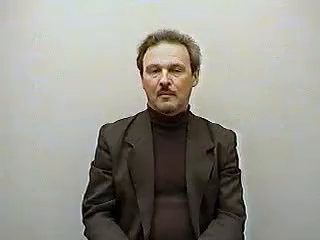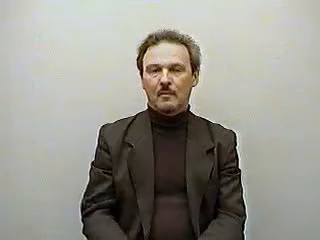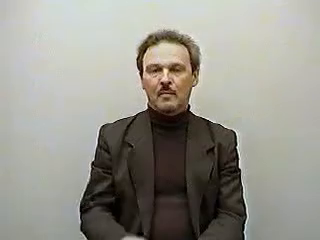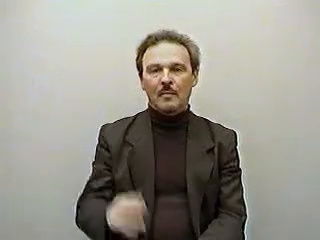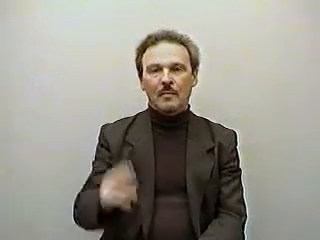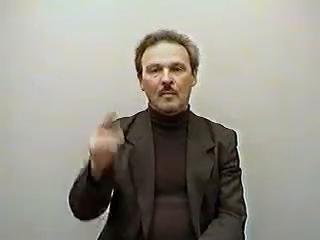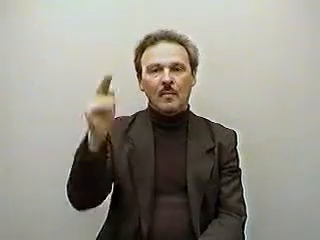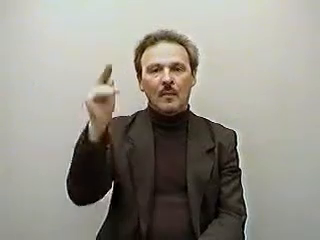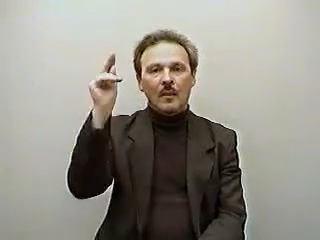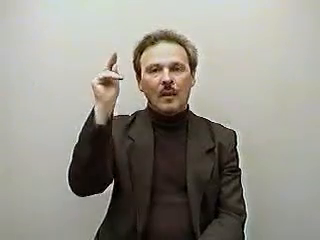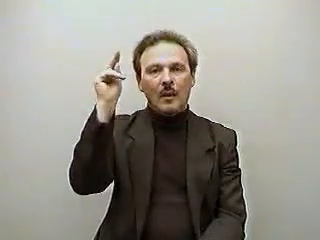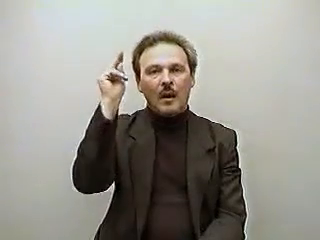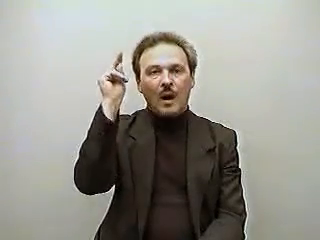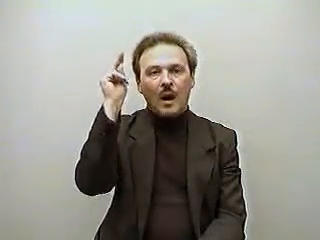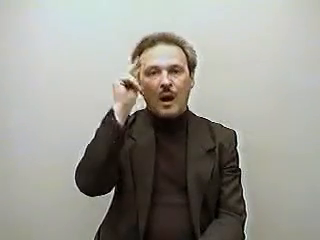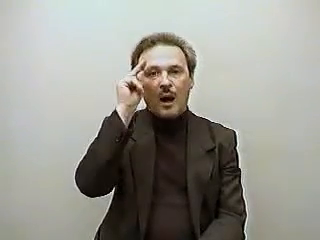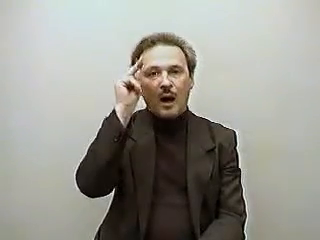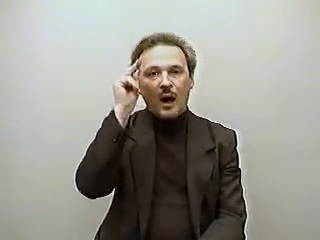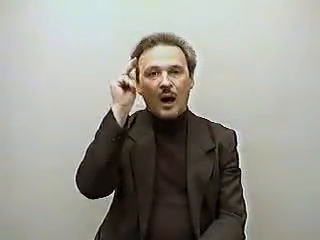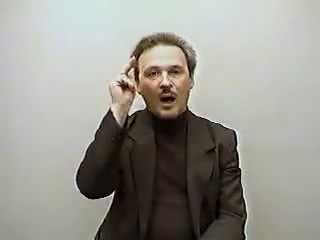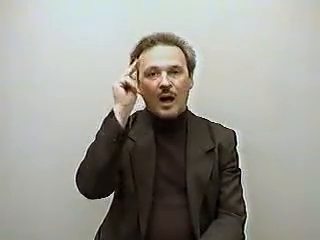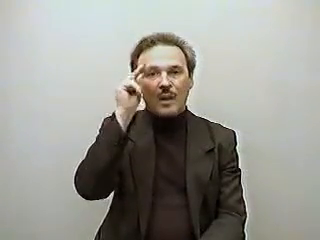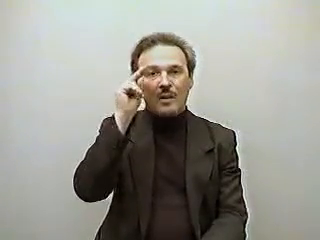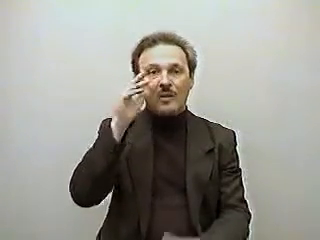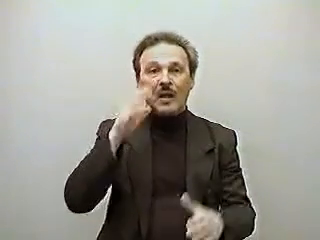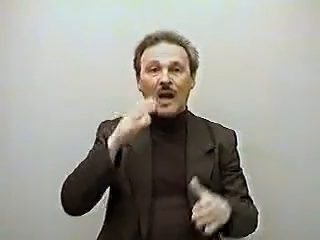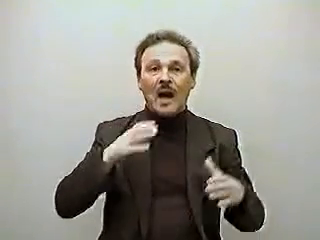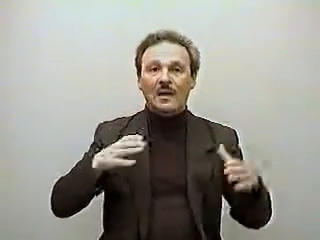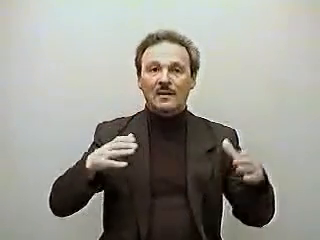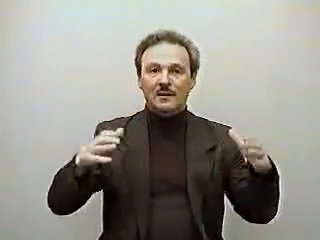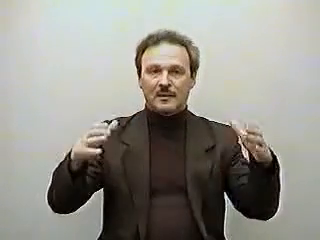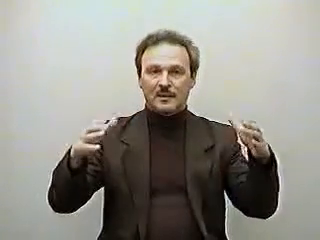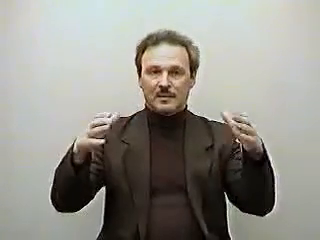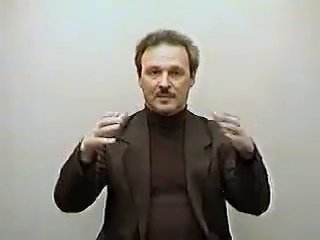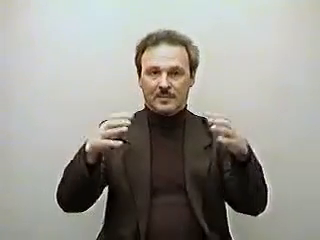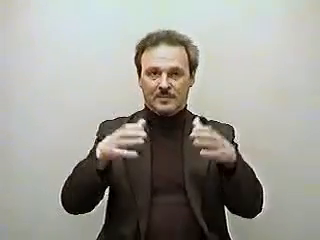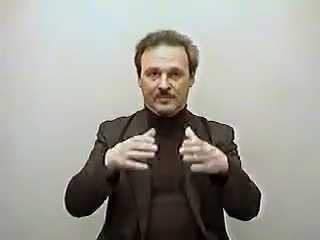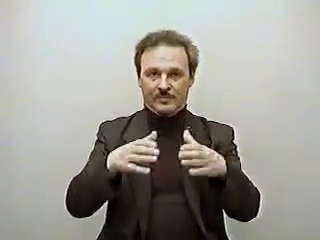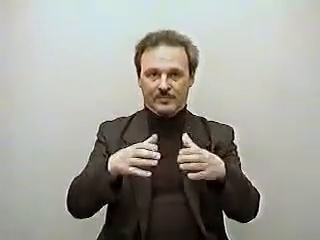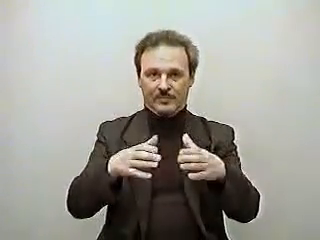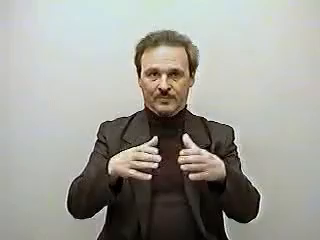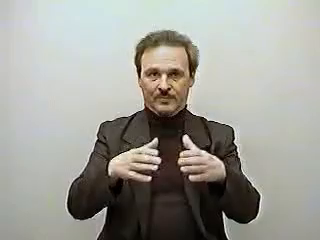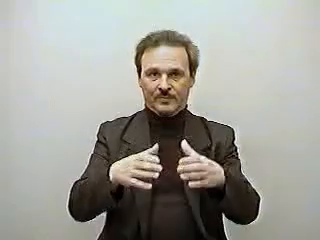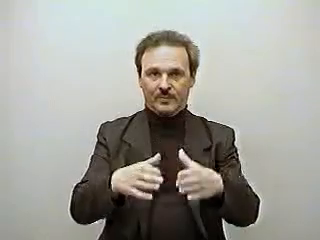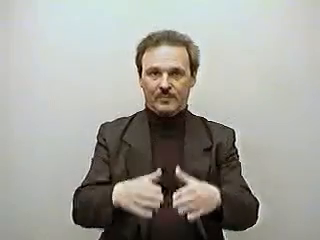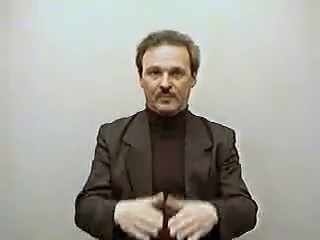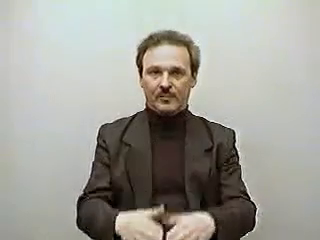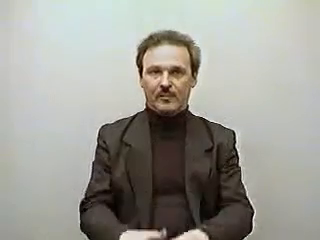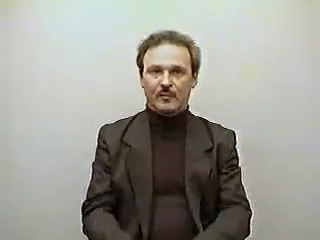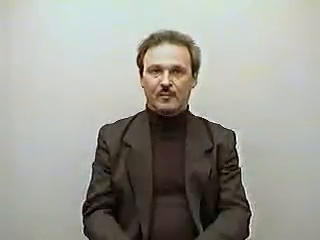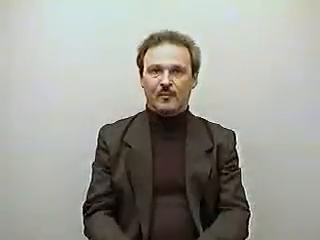класс